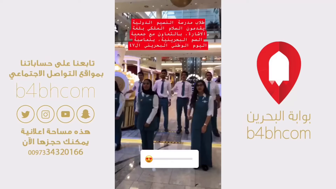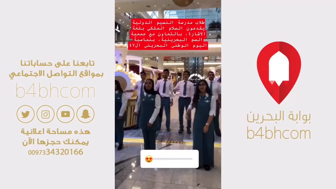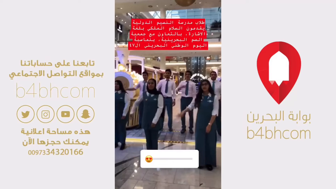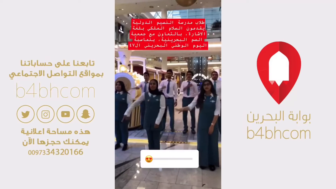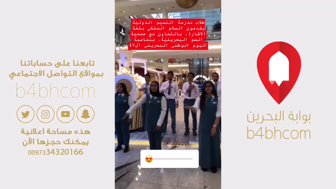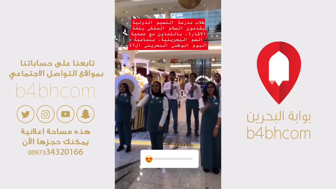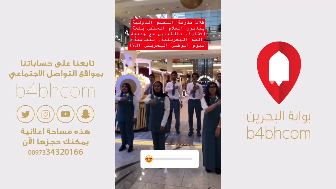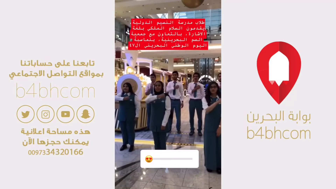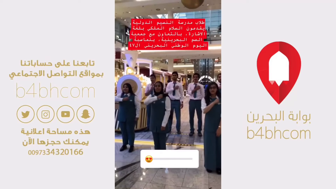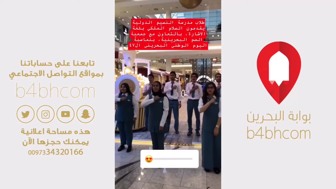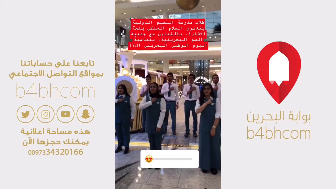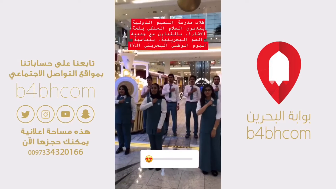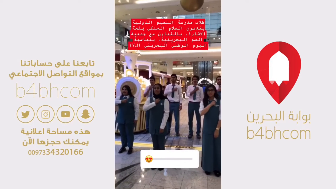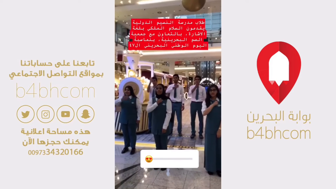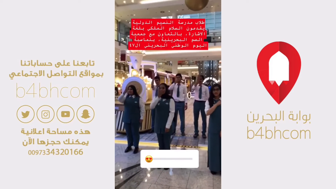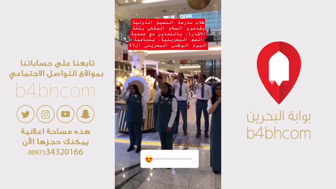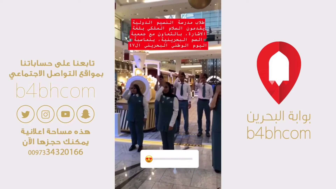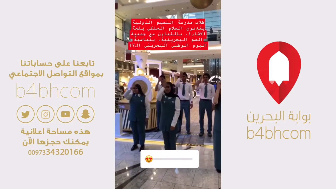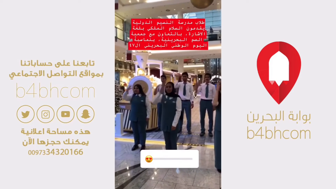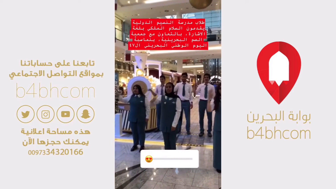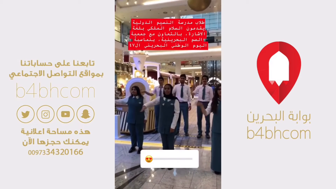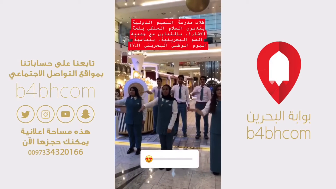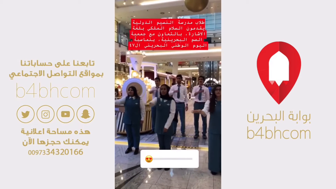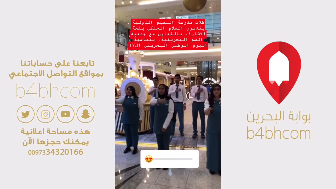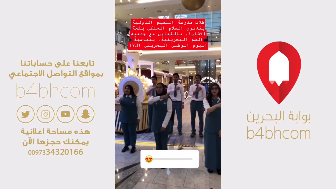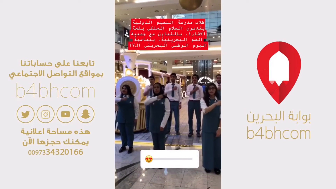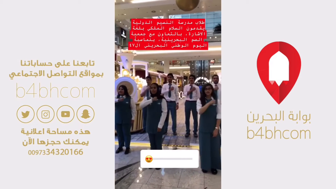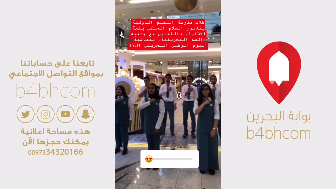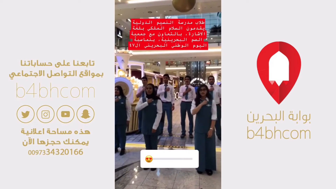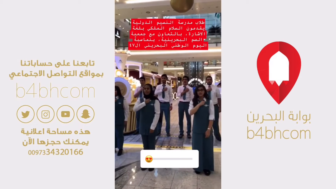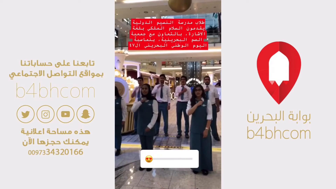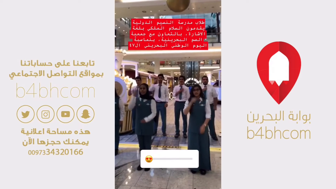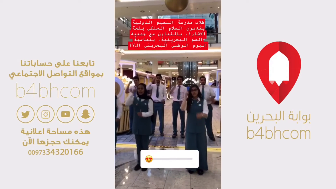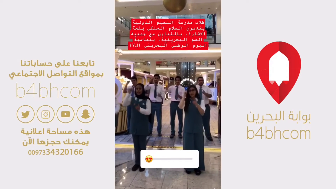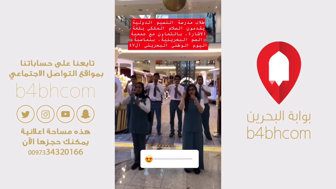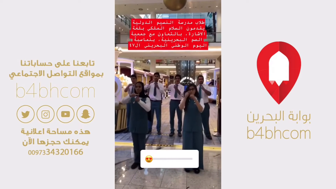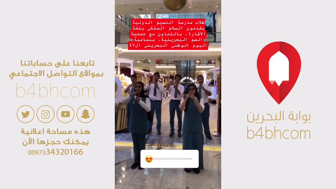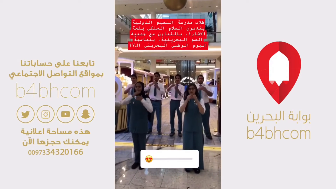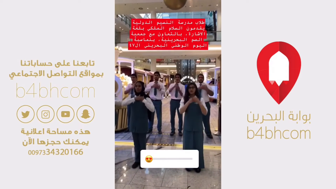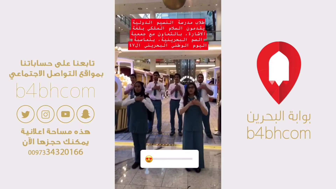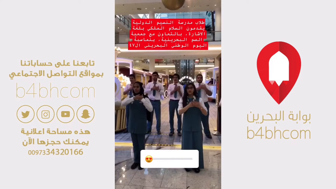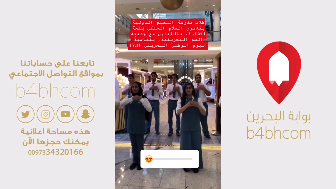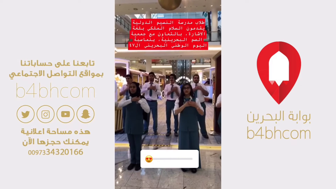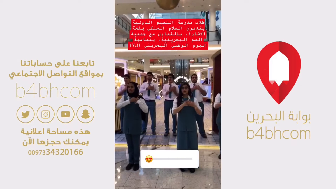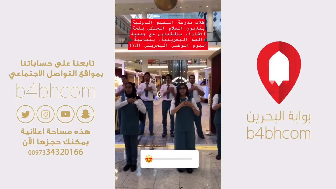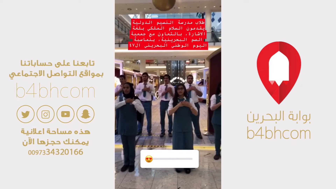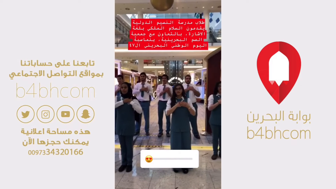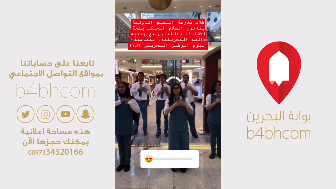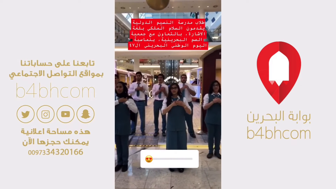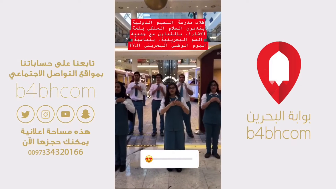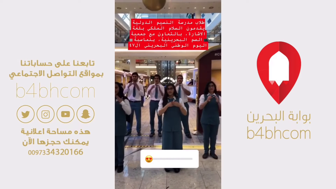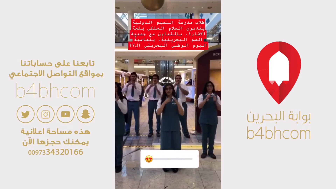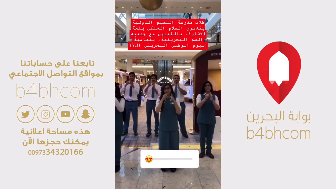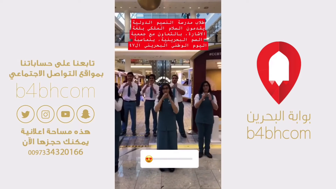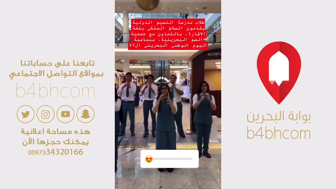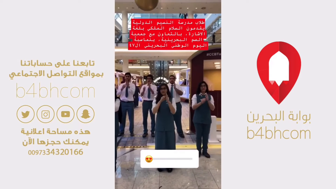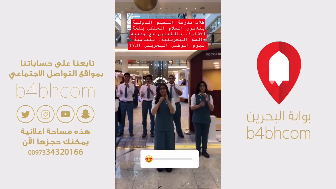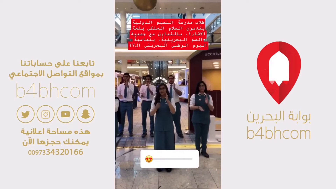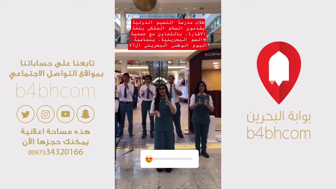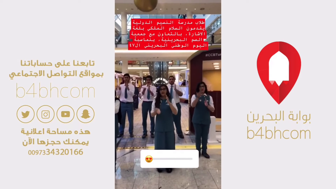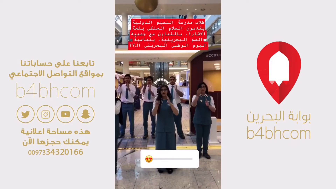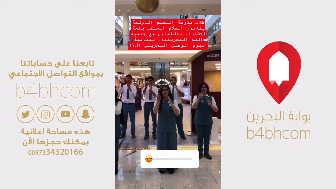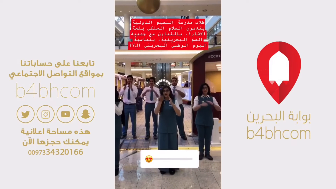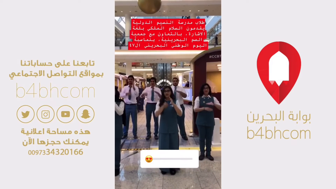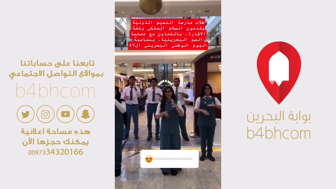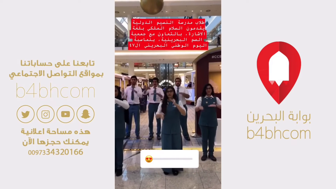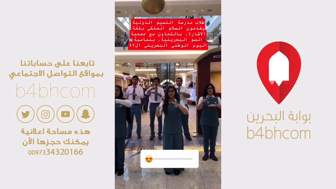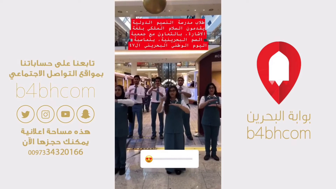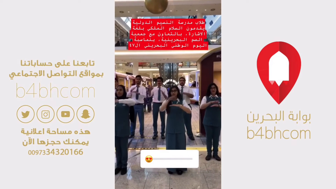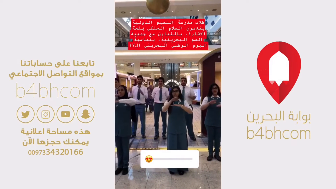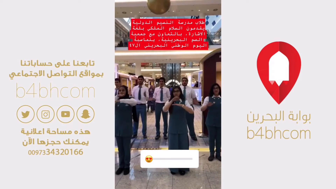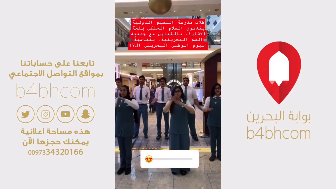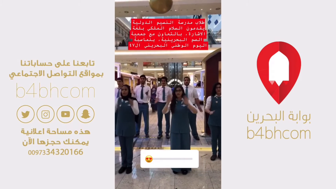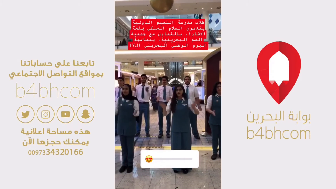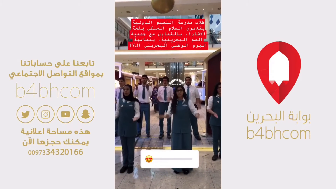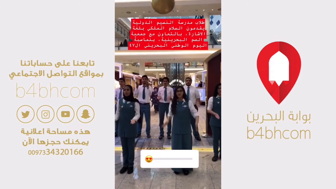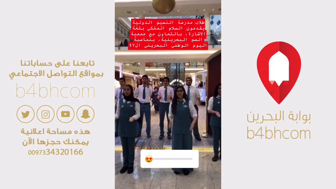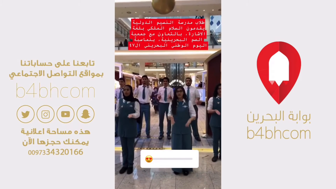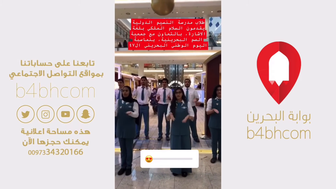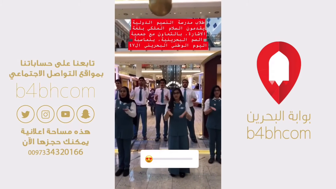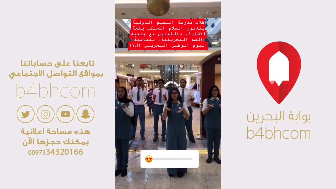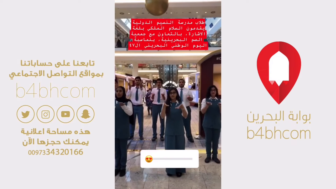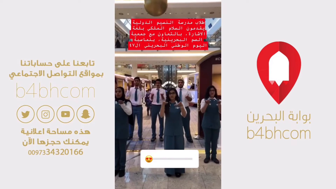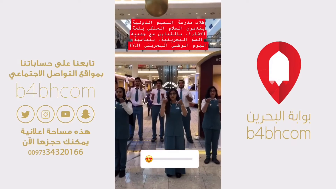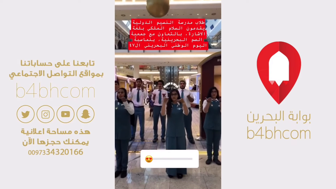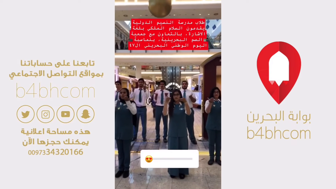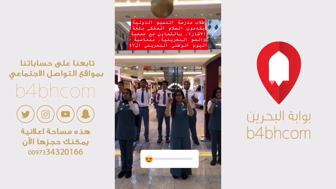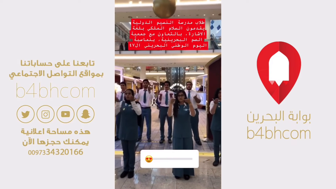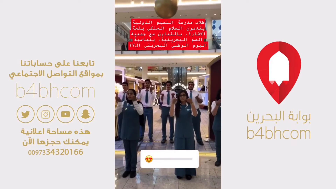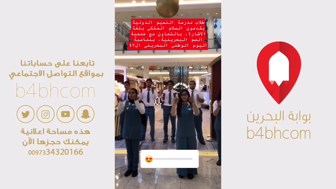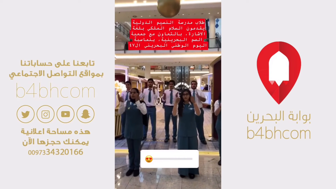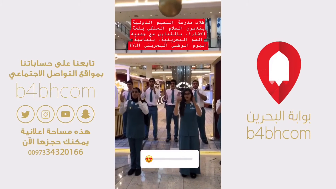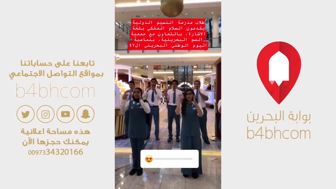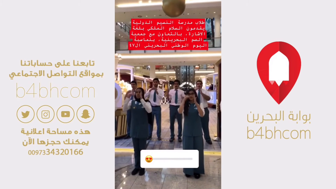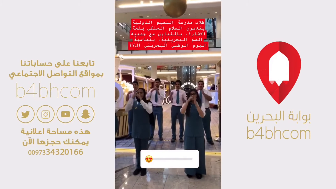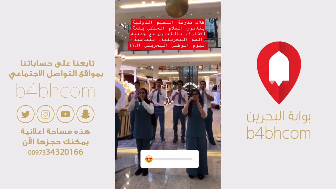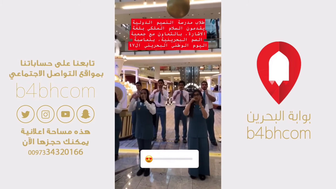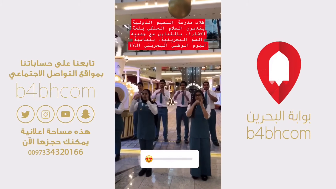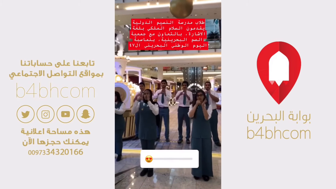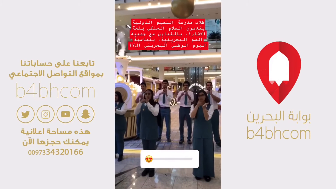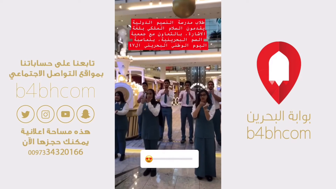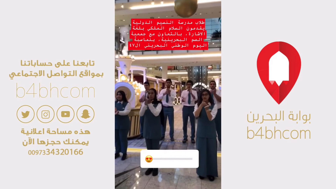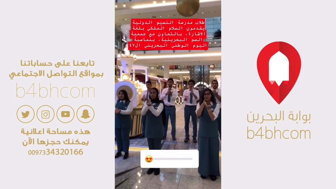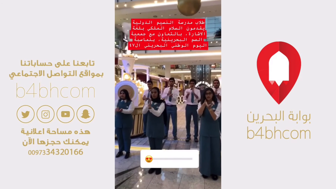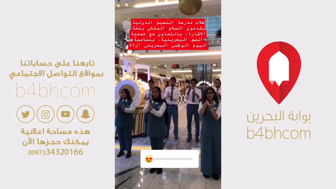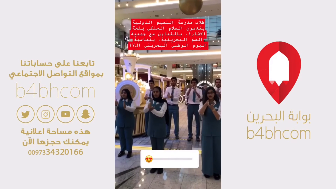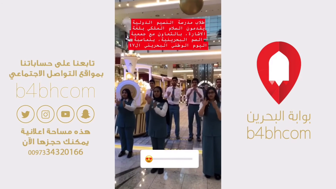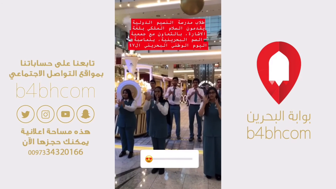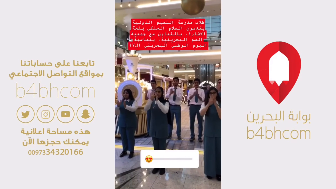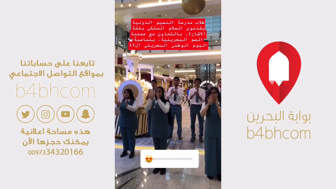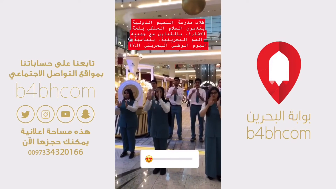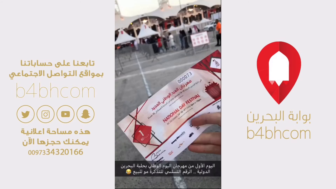السلام الملكي البحريني